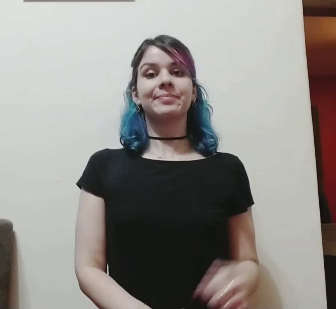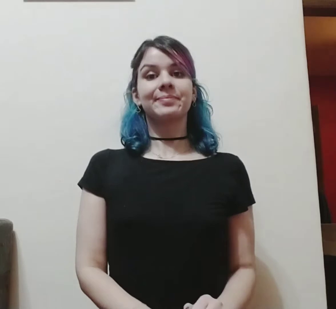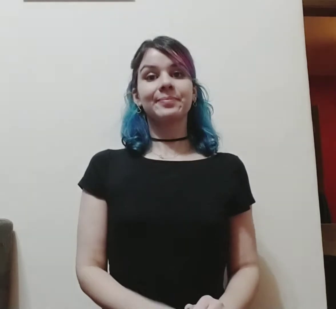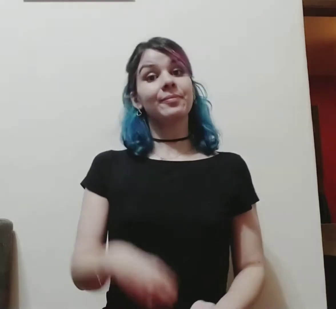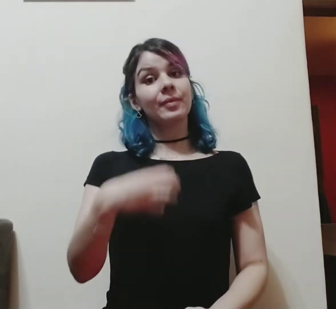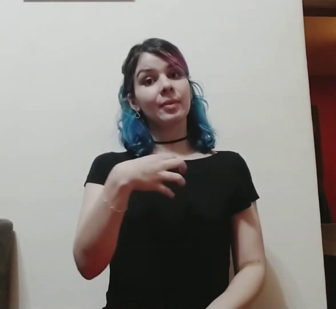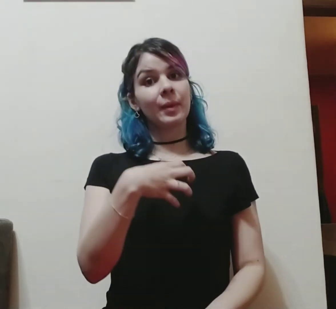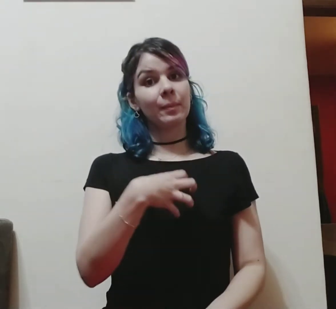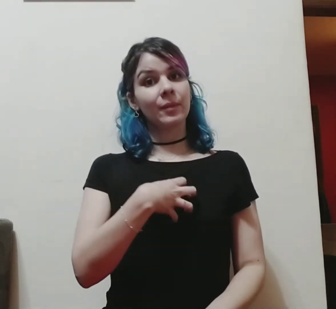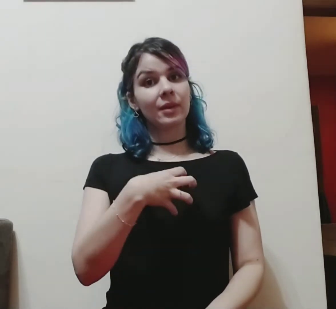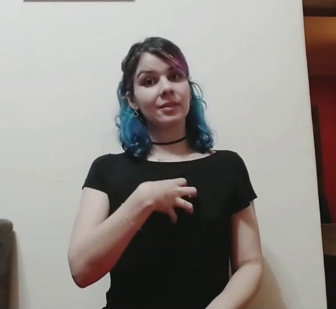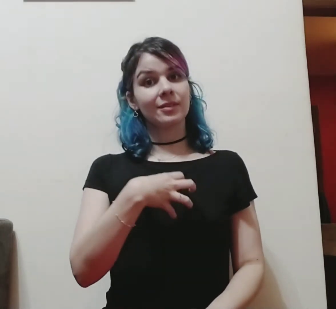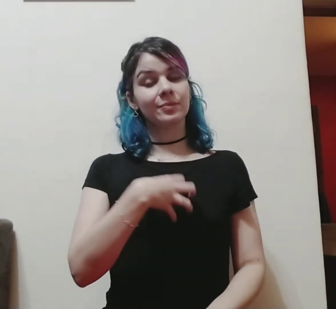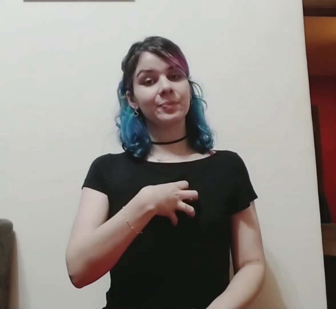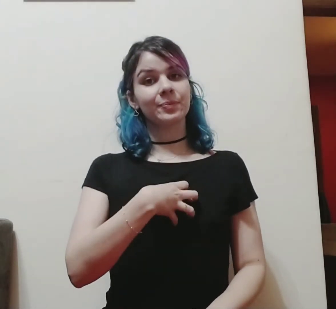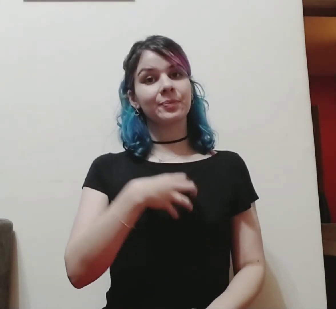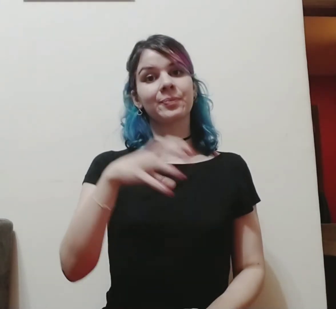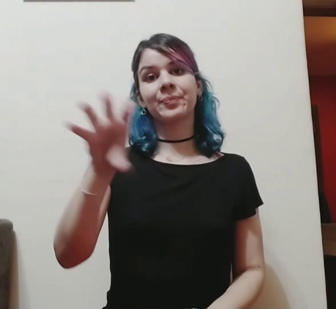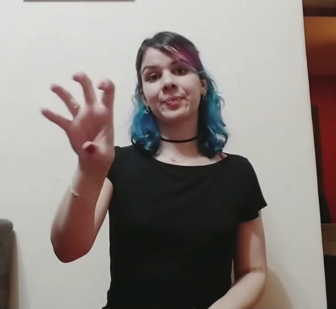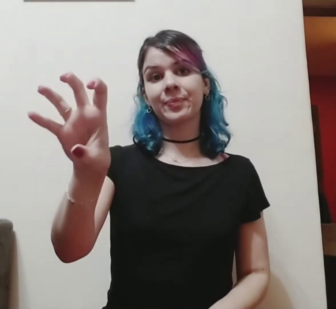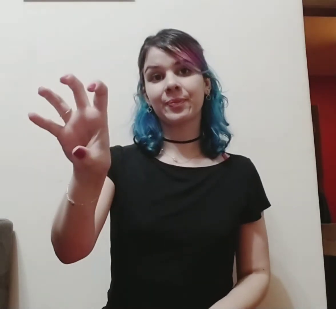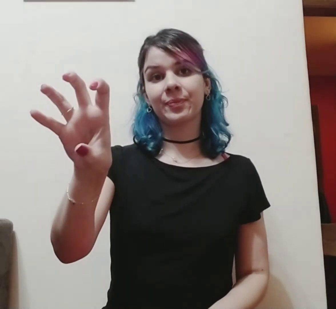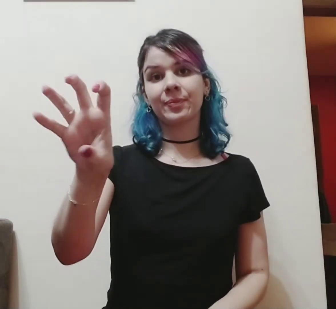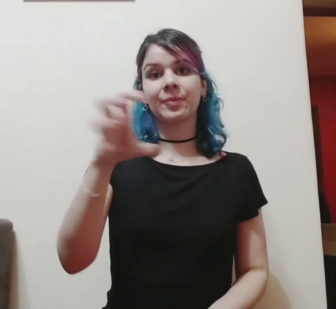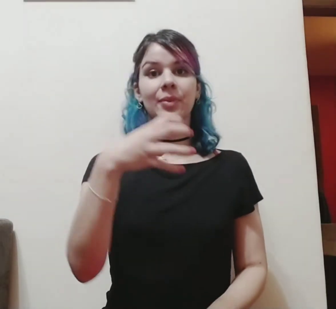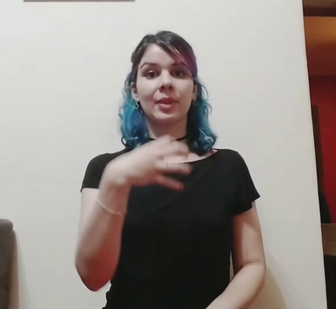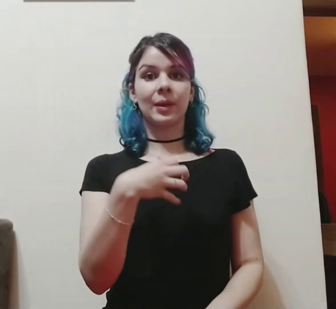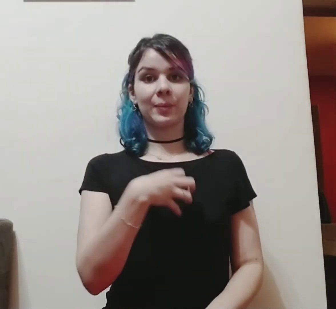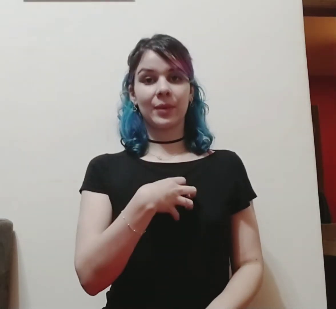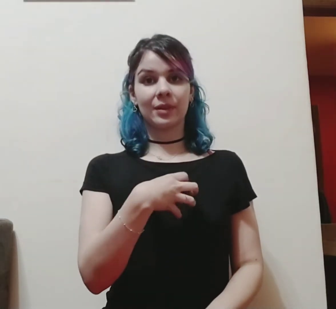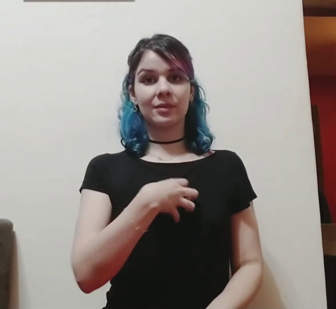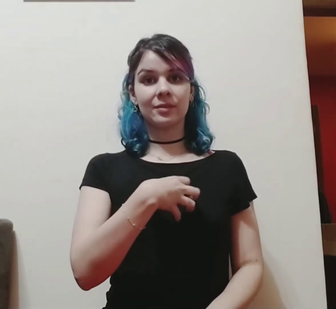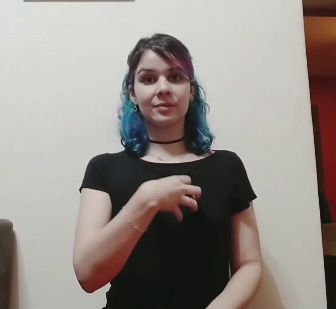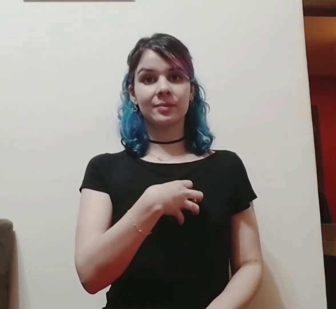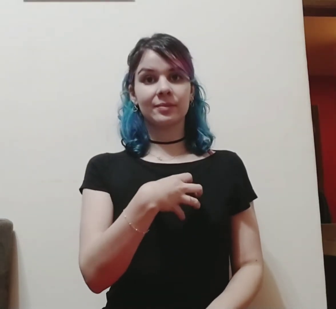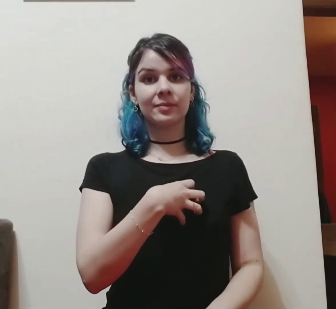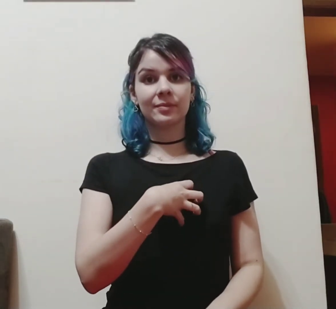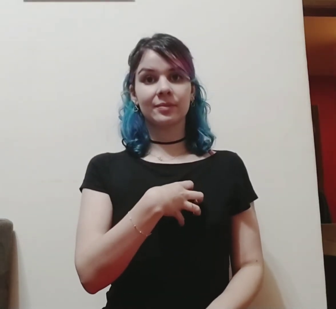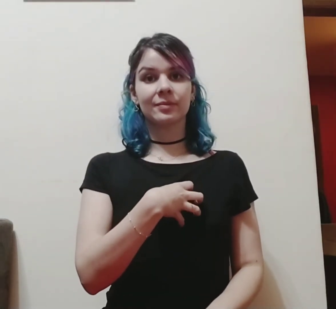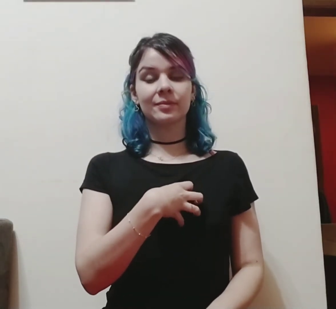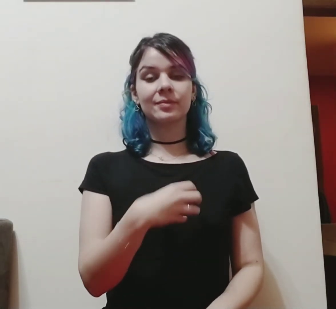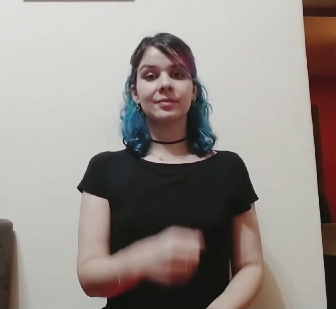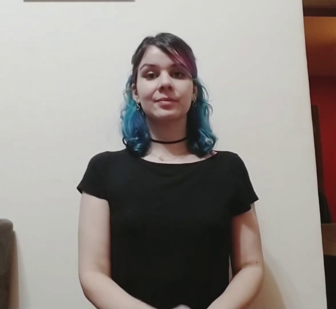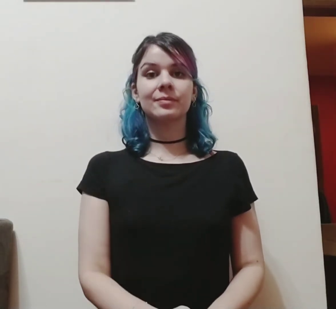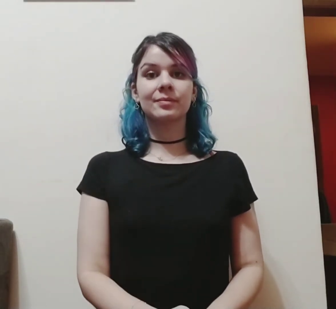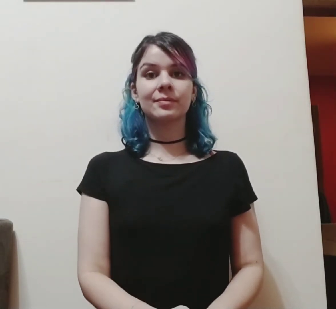Bahia